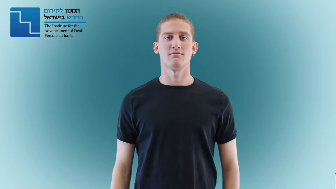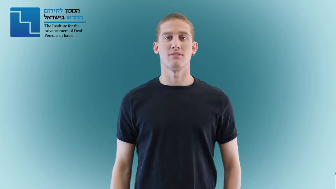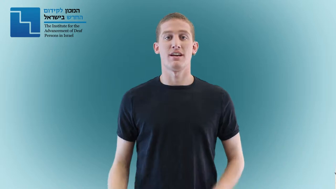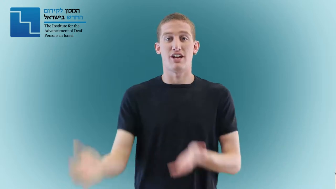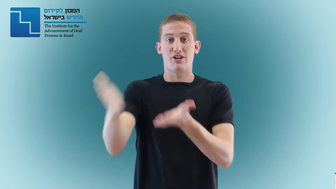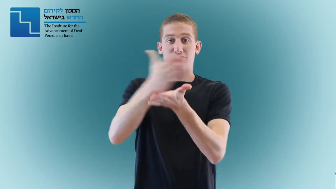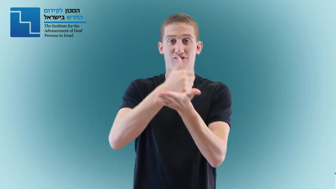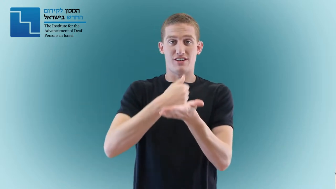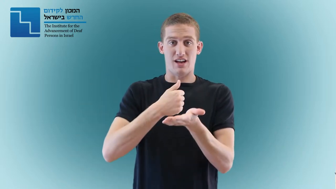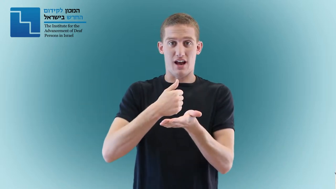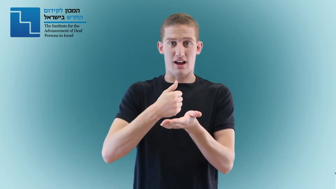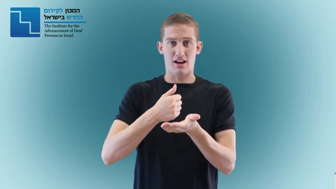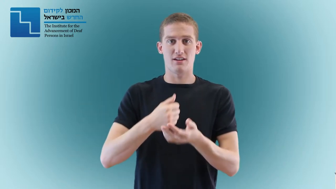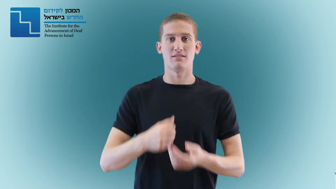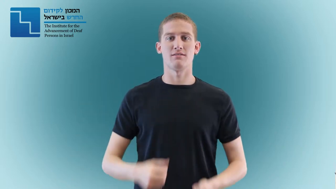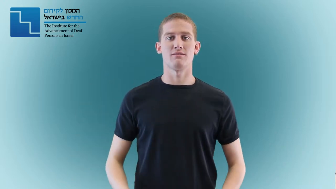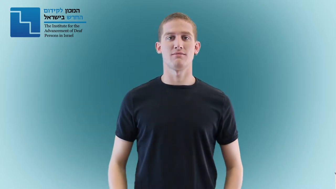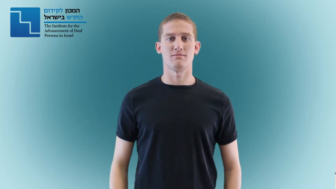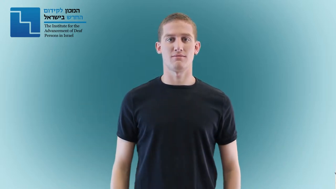הרוויח